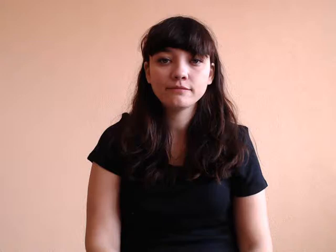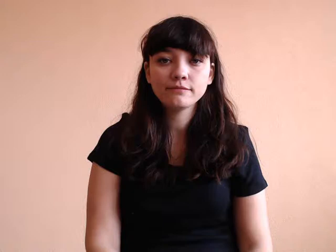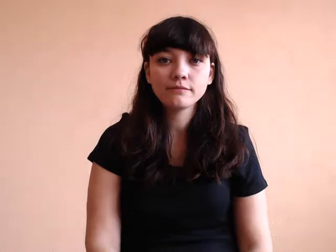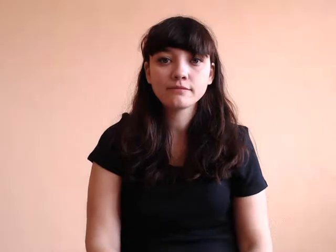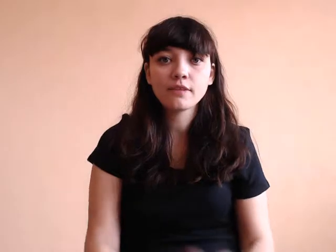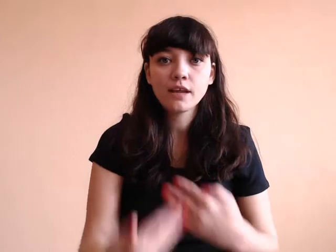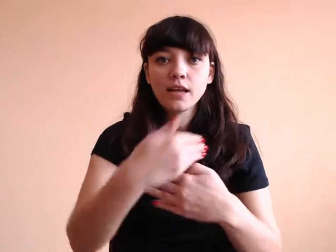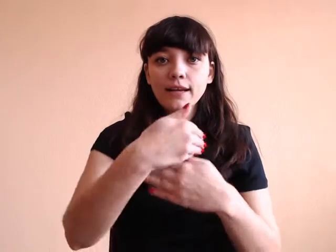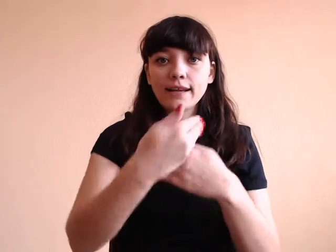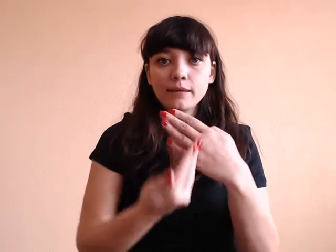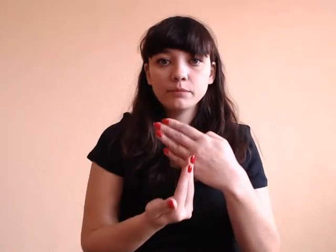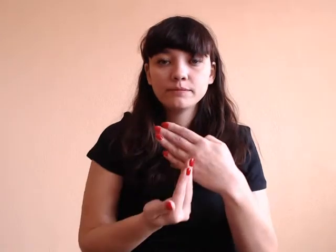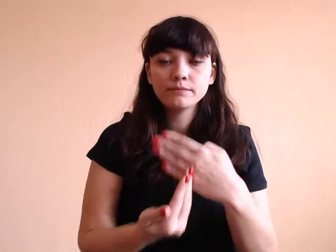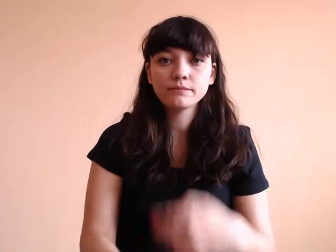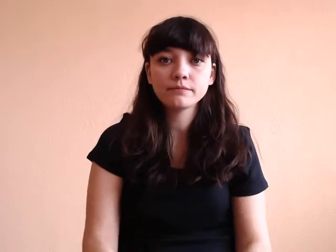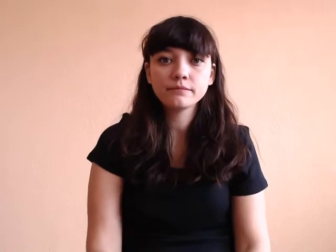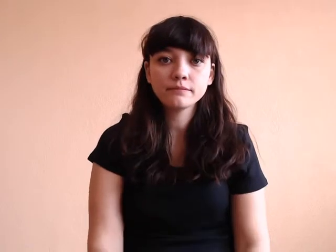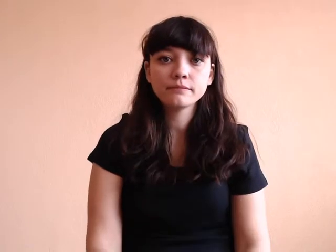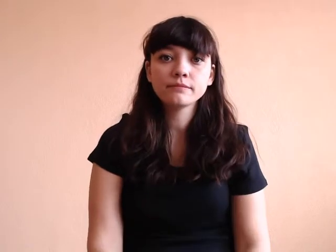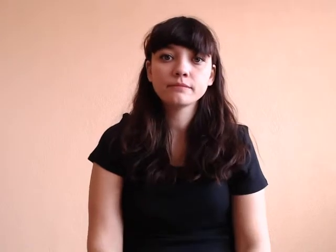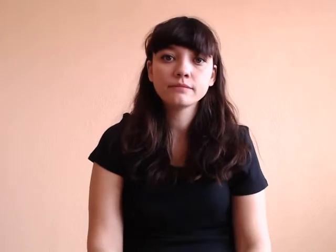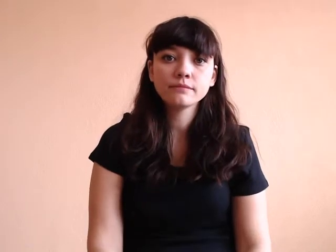CHLEB